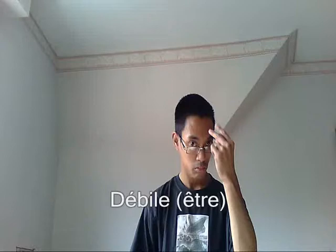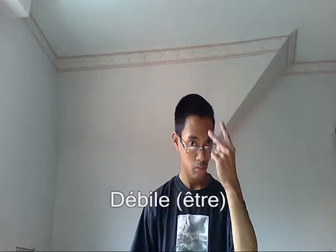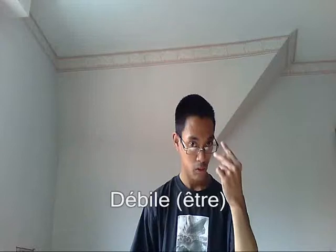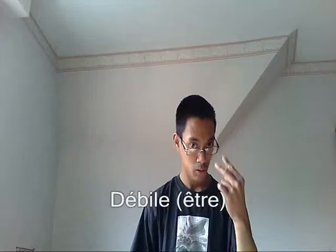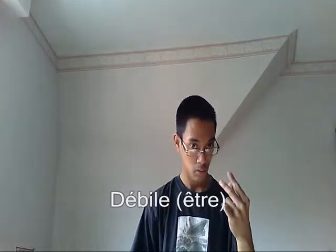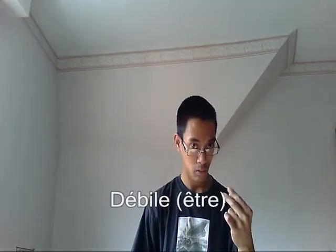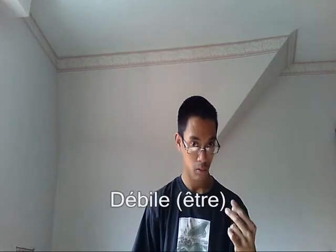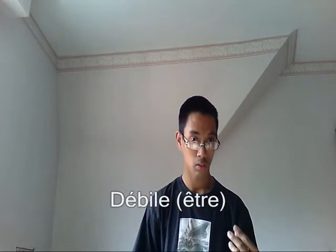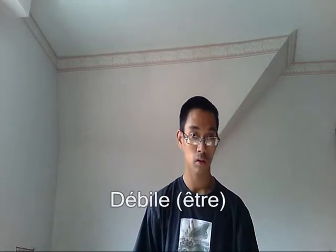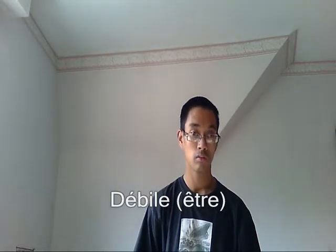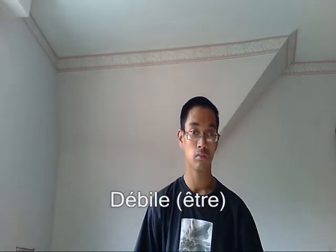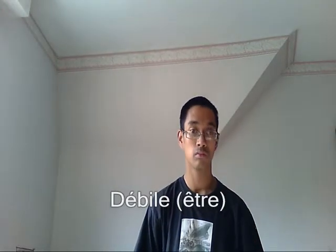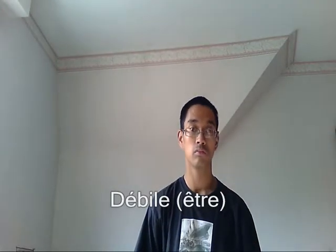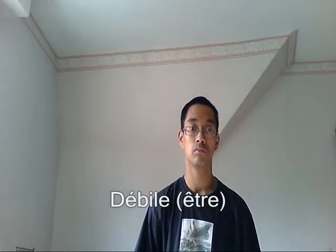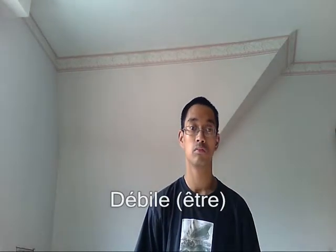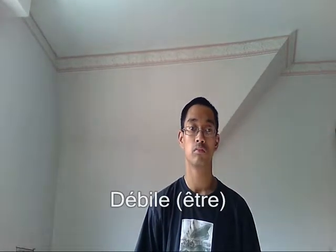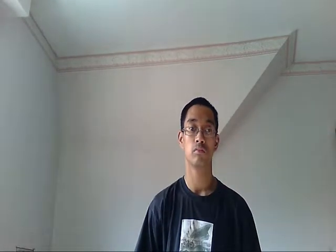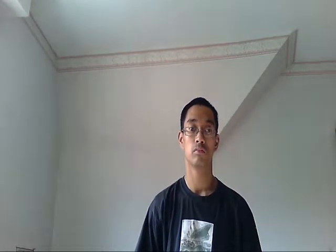Débile (être)